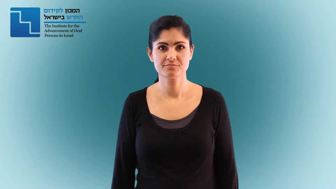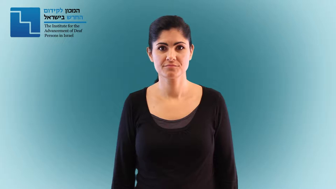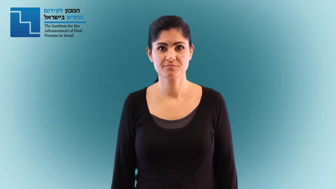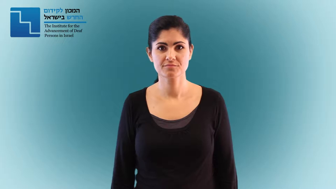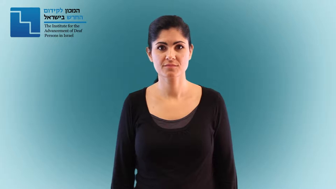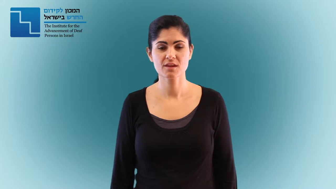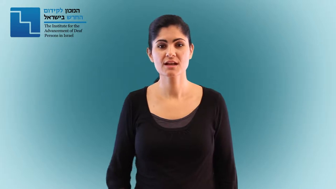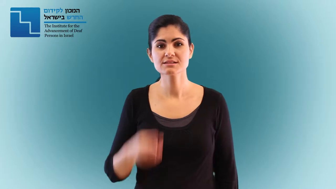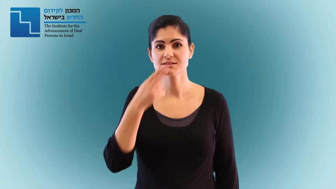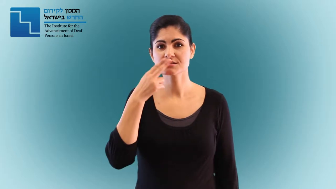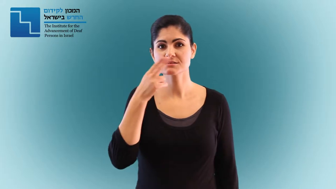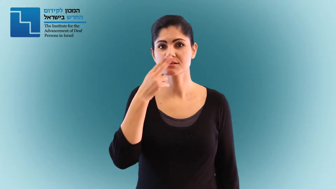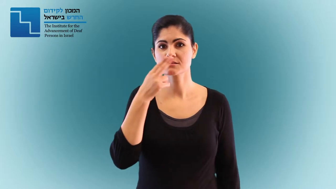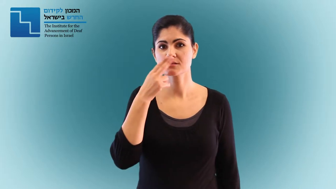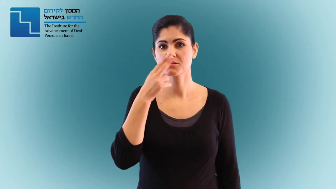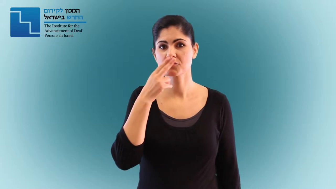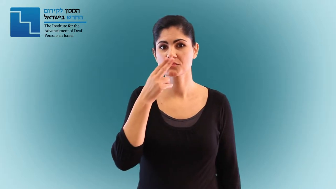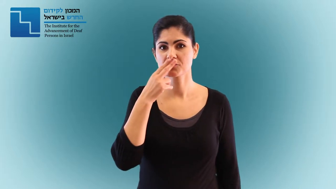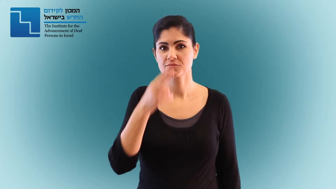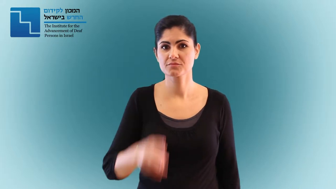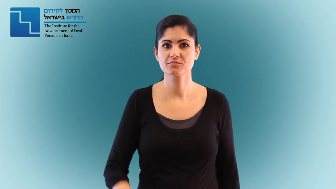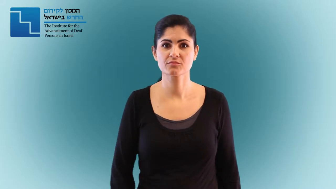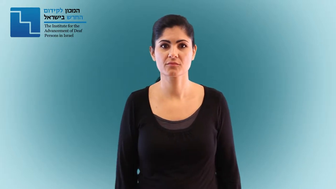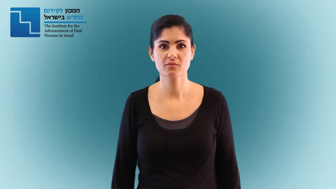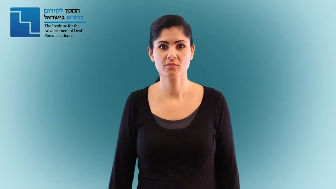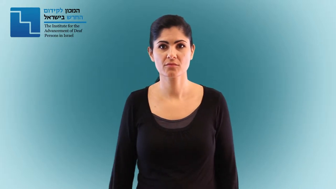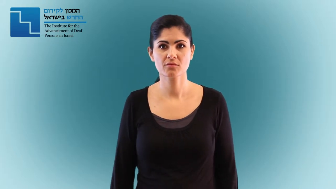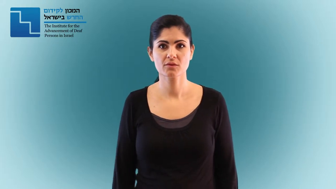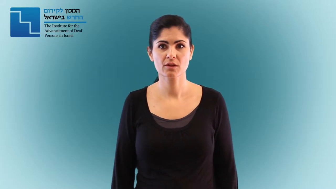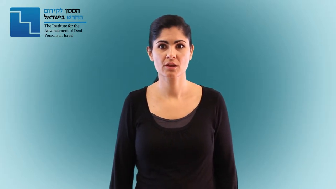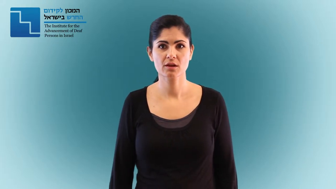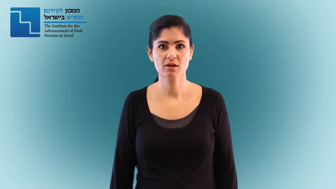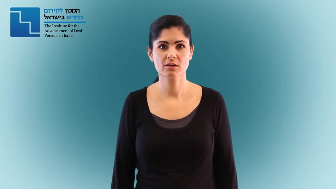סיגריה